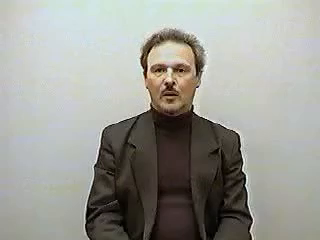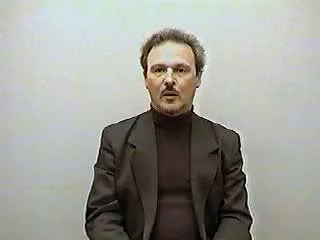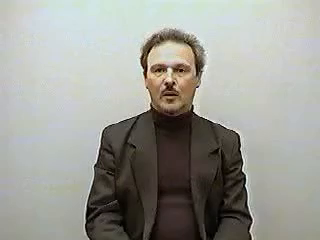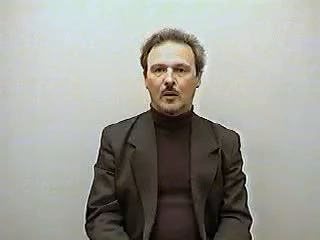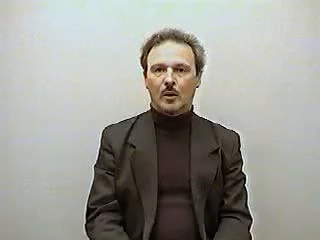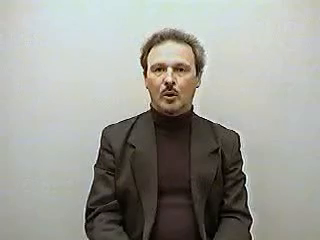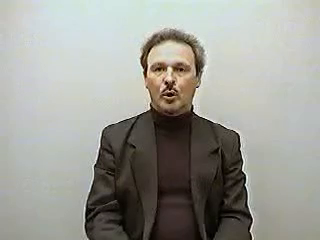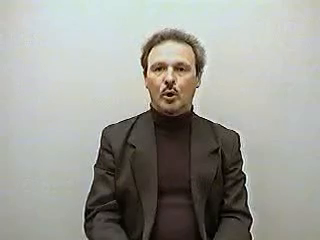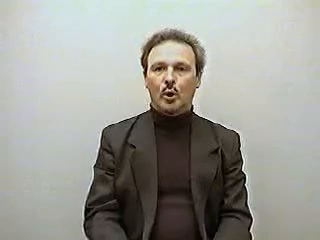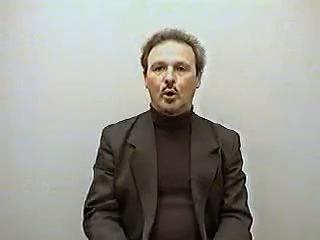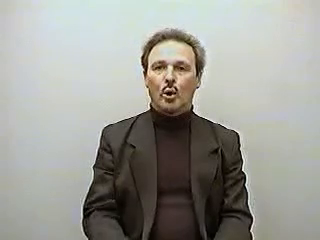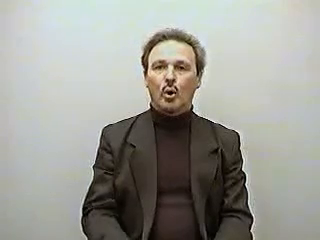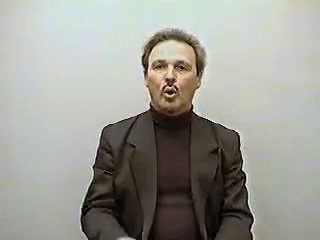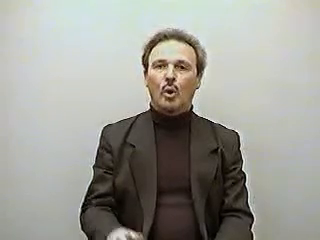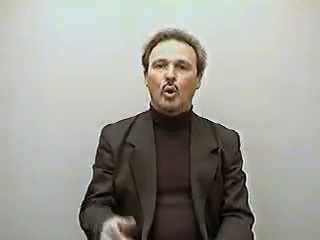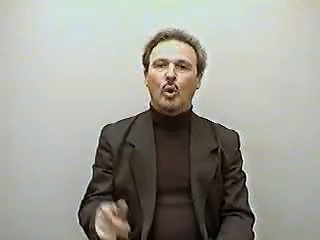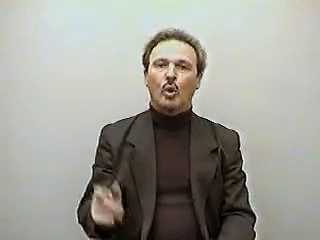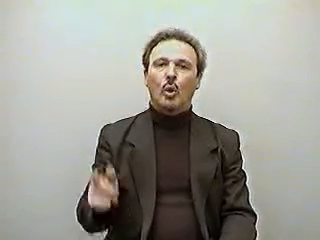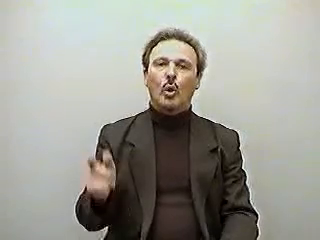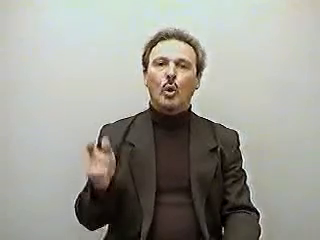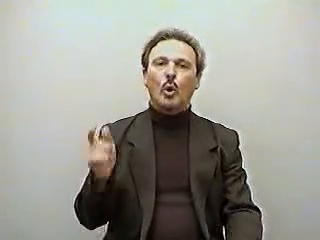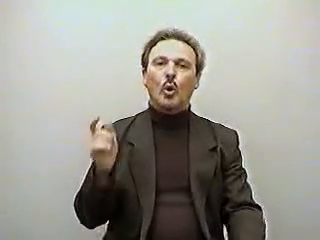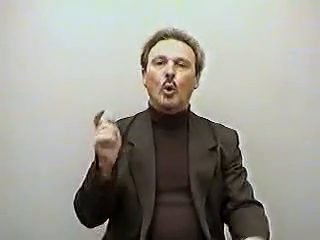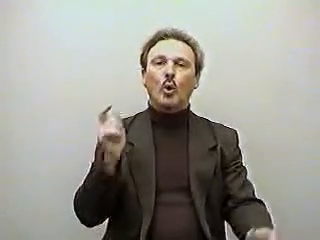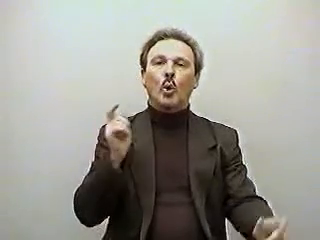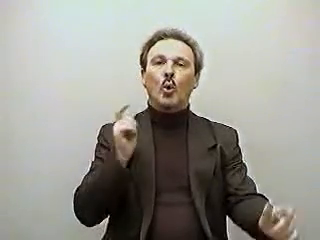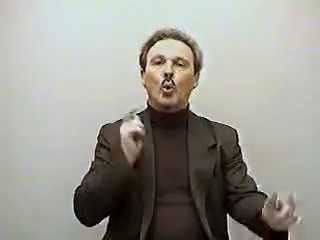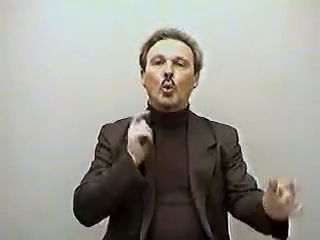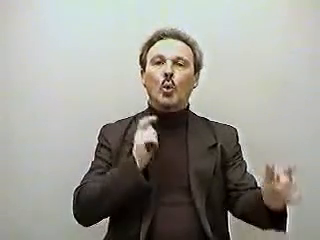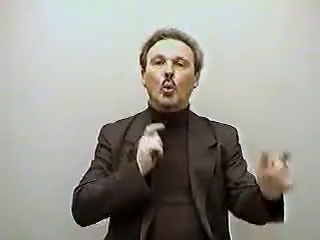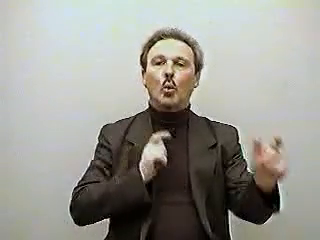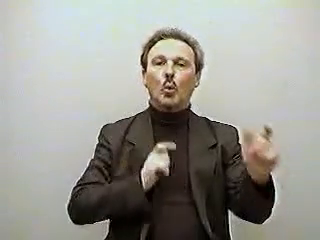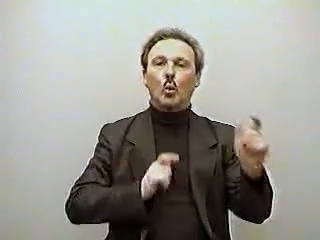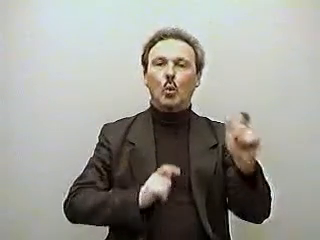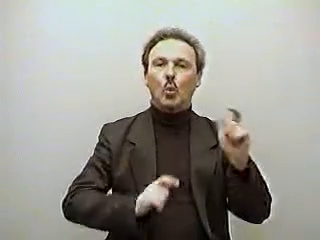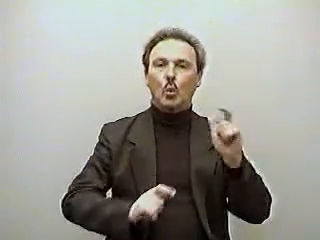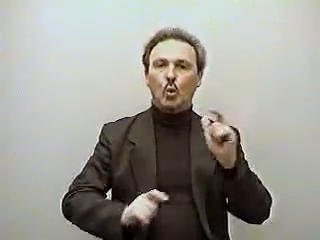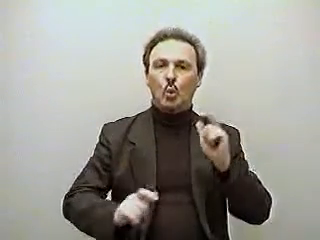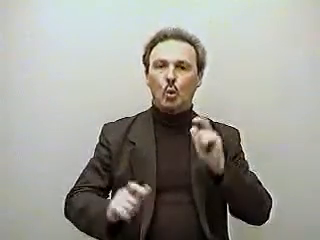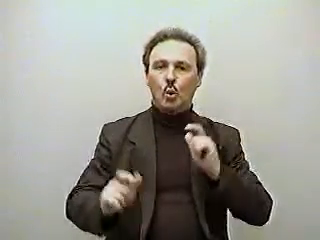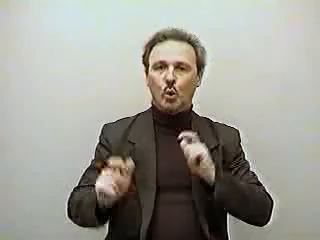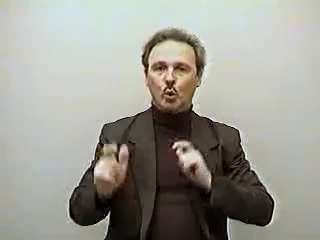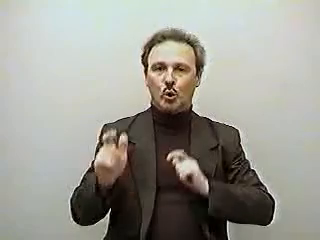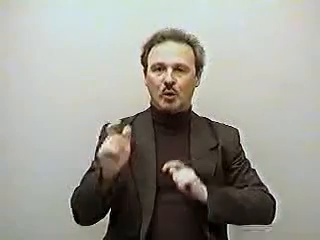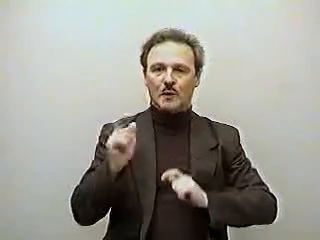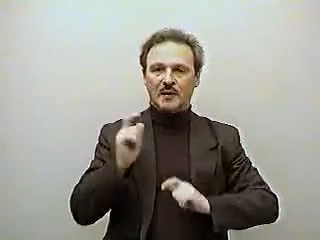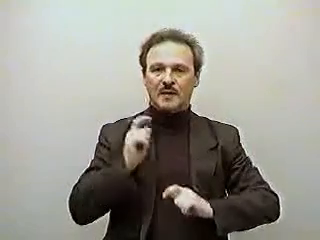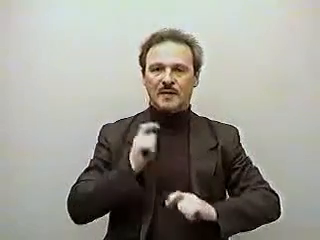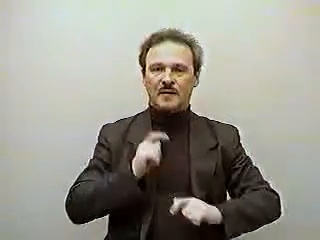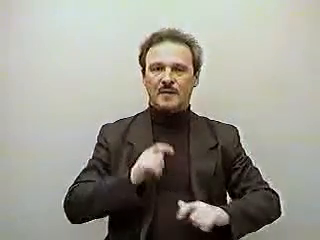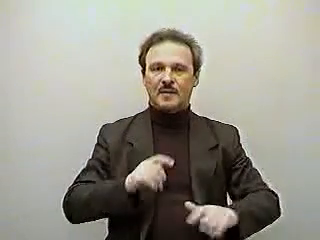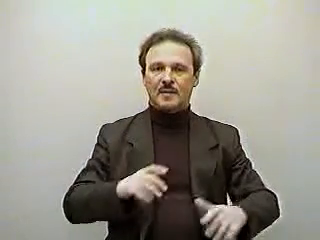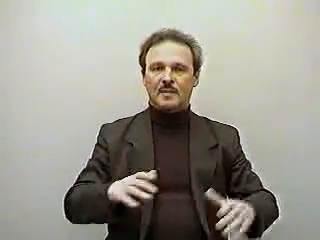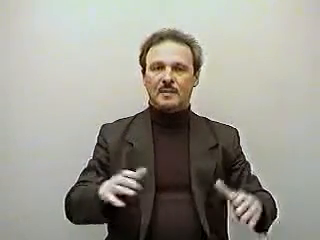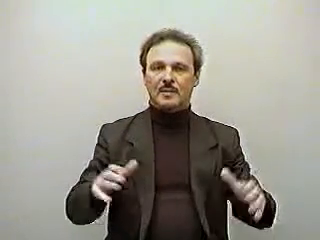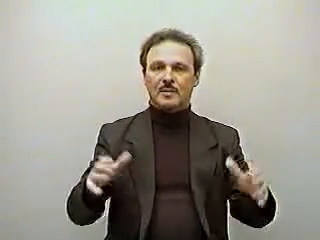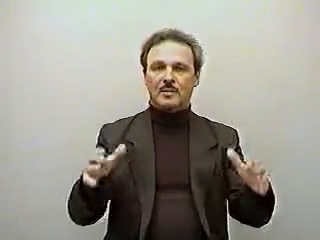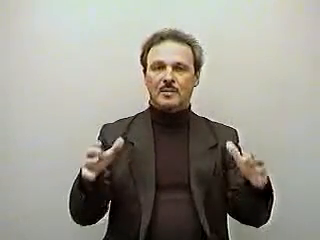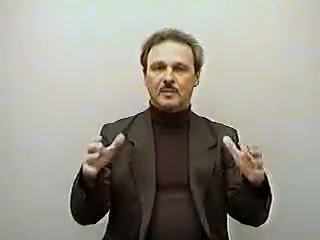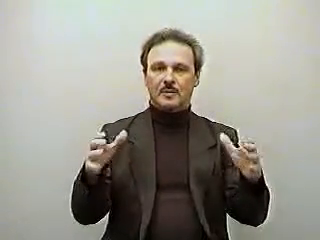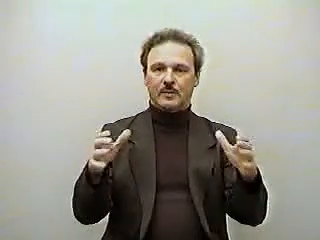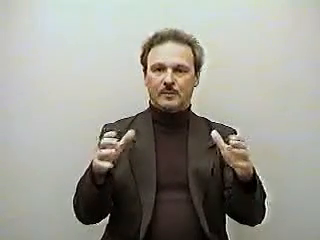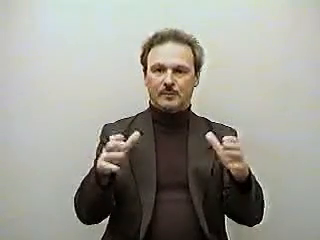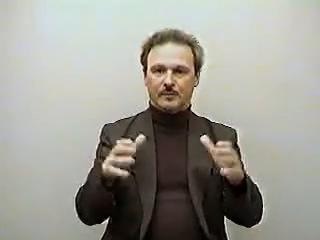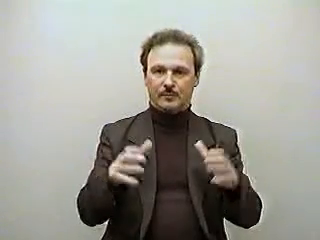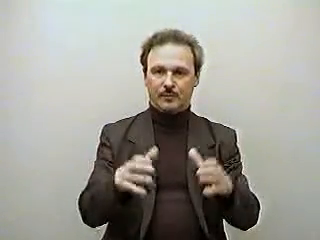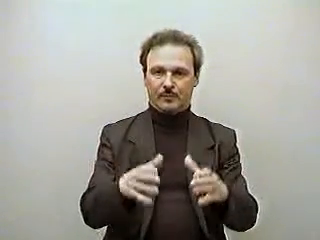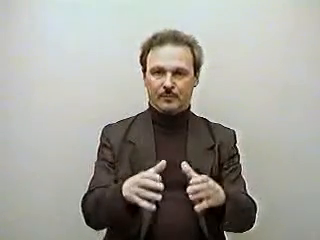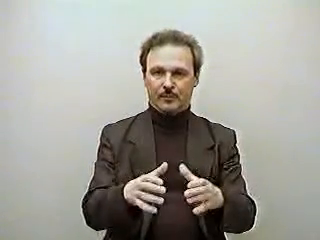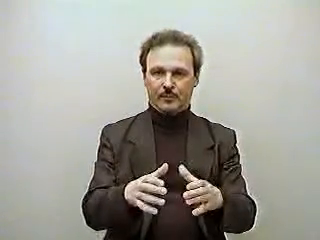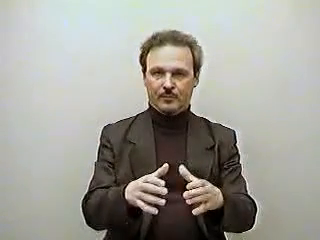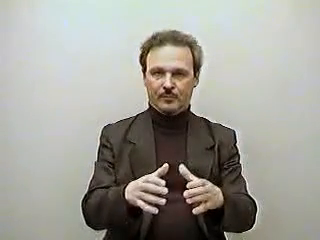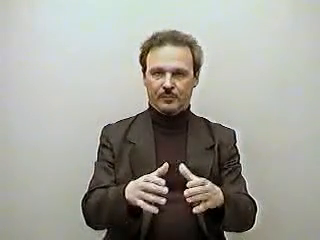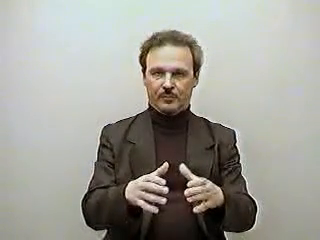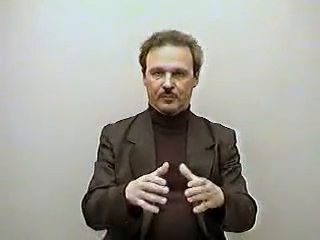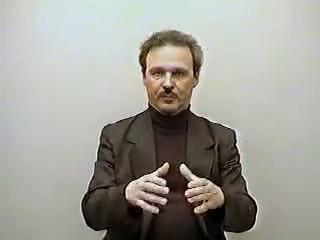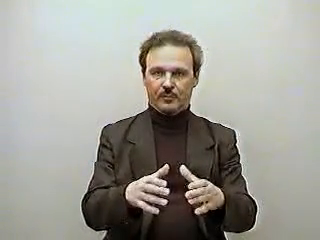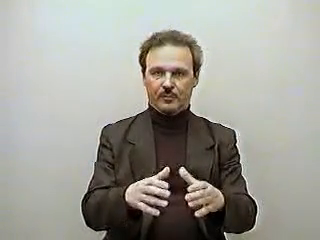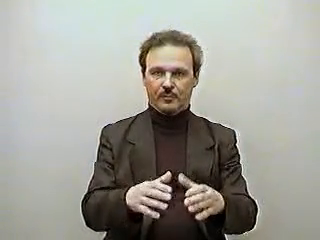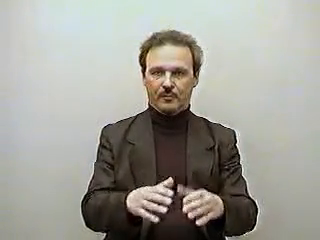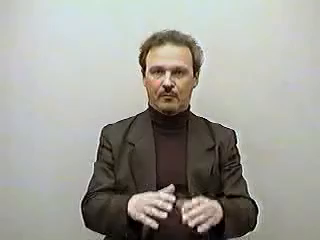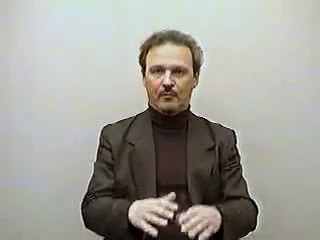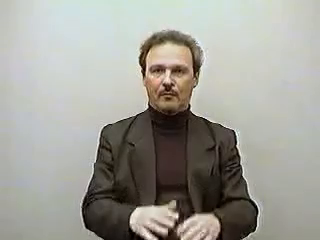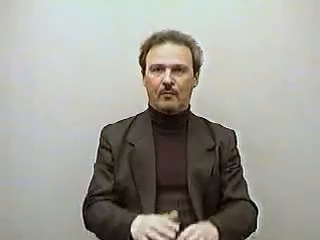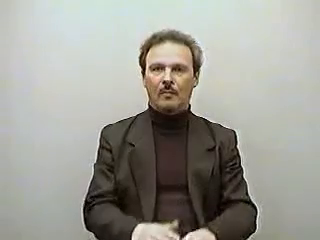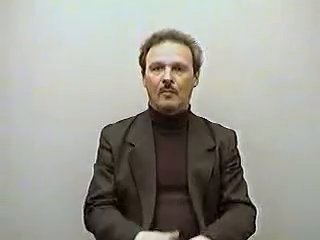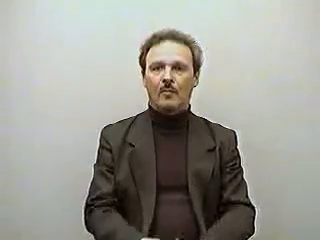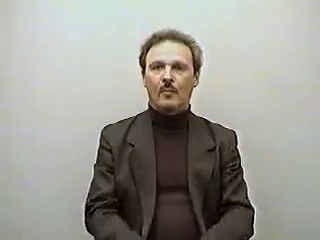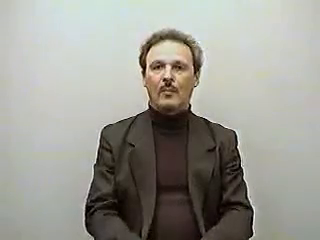курс